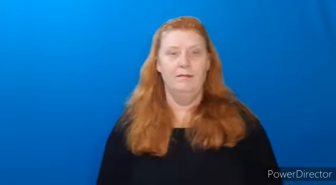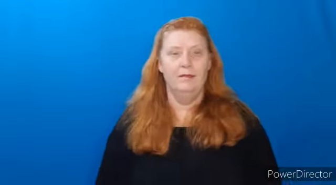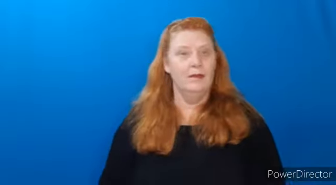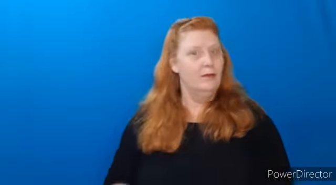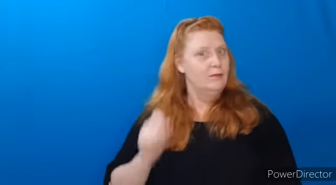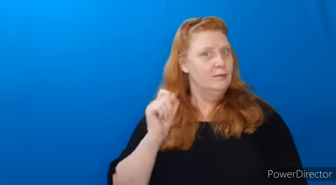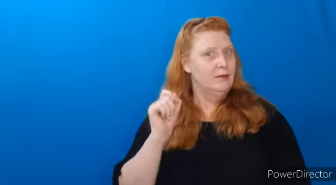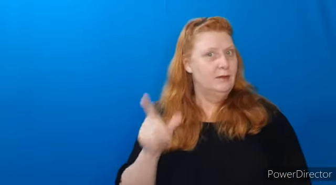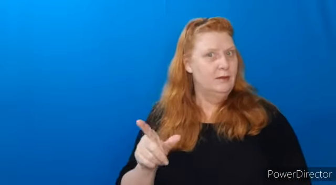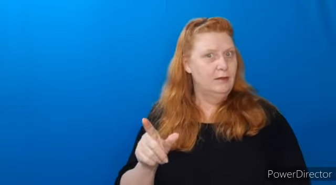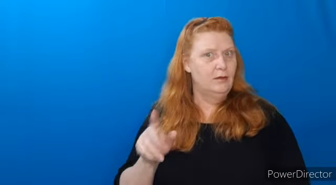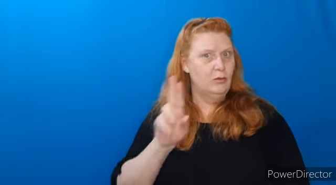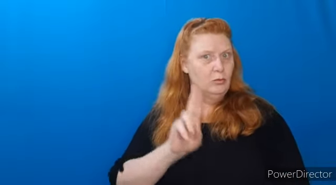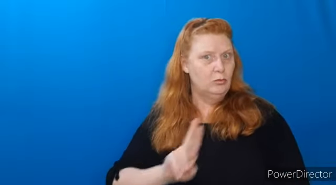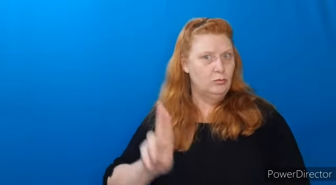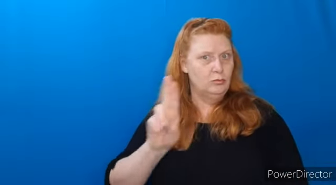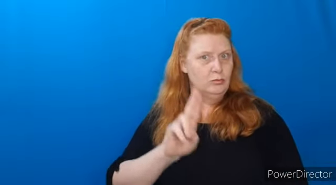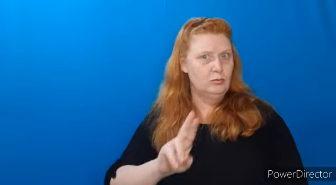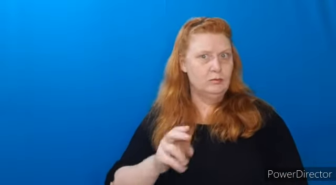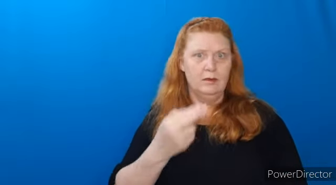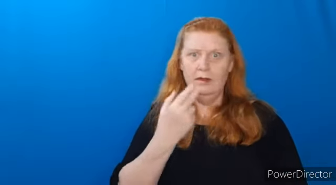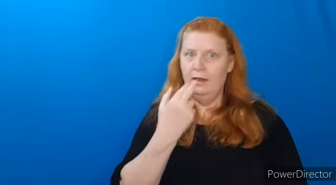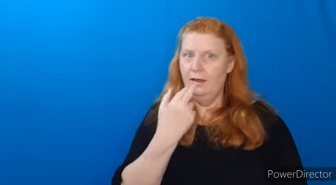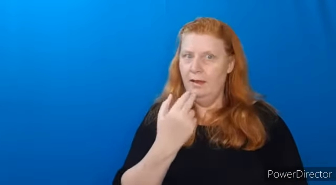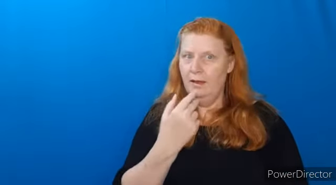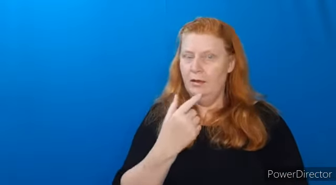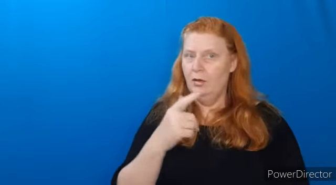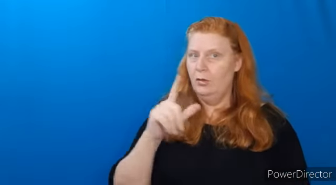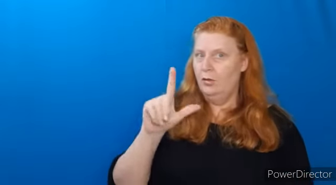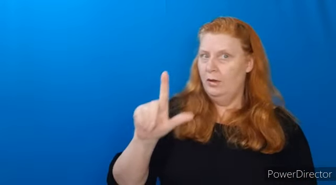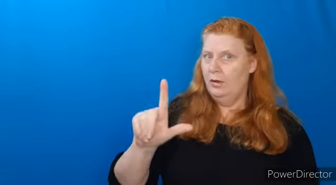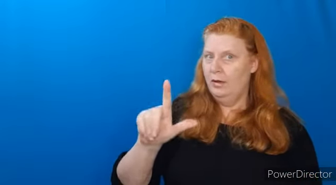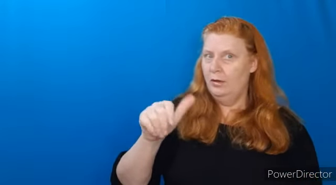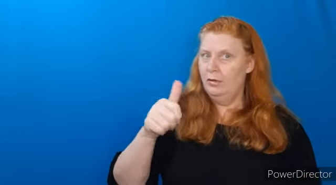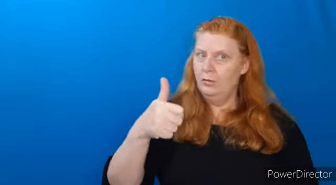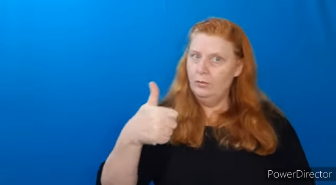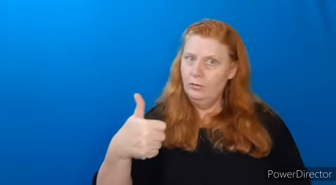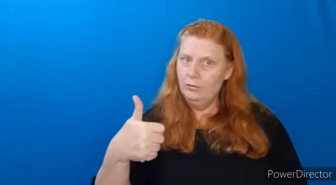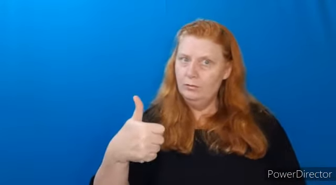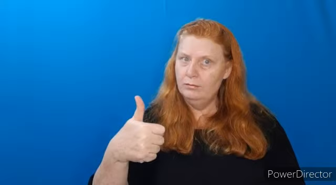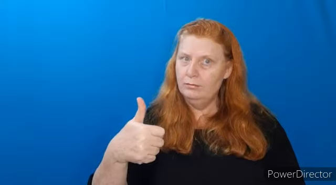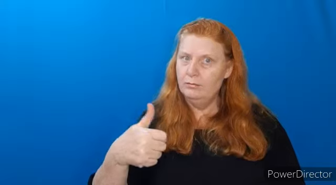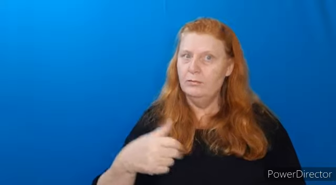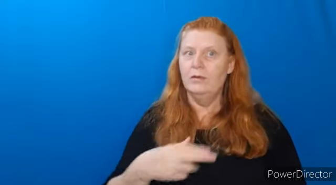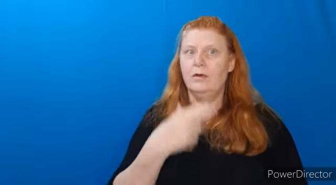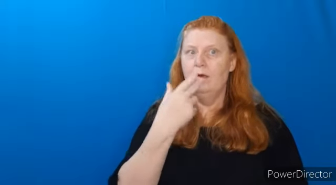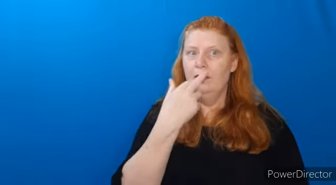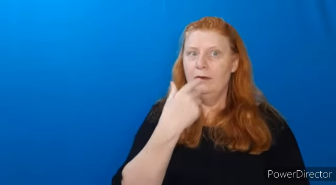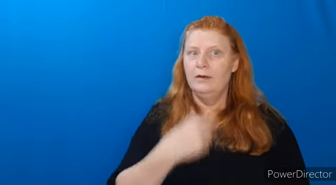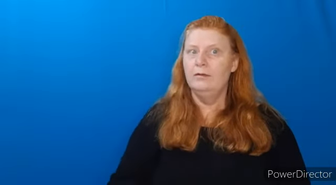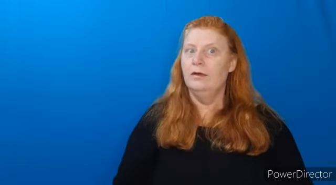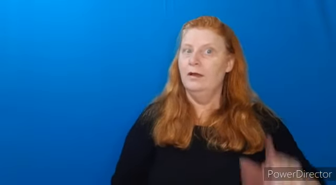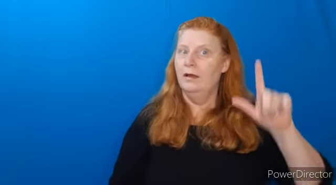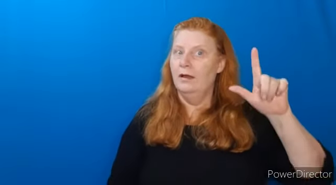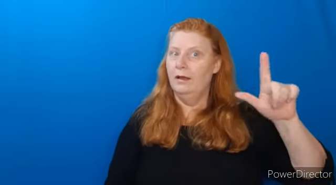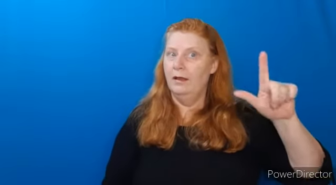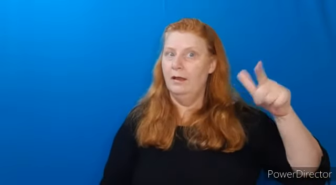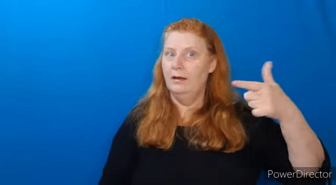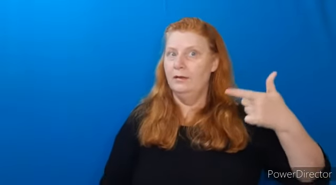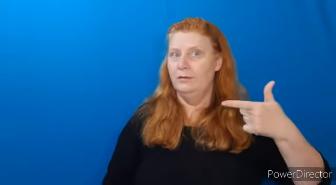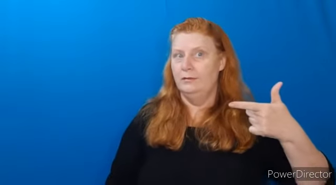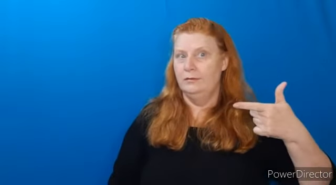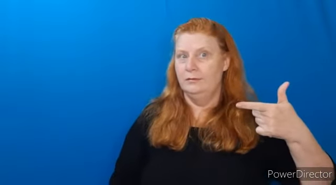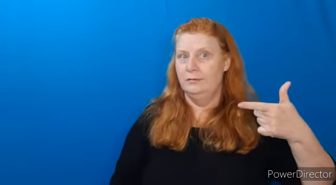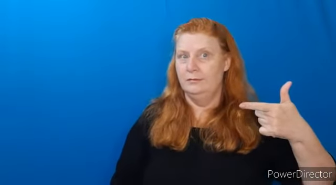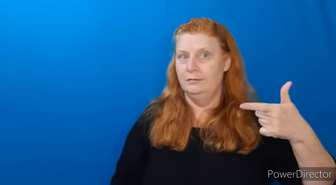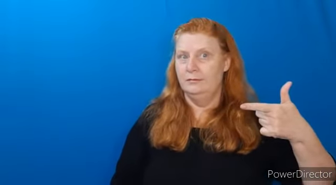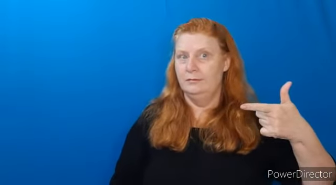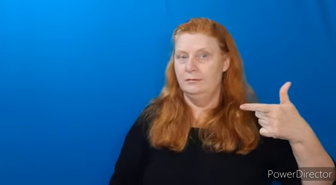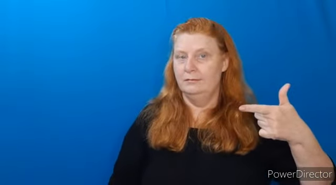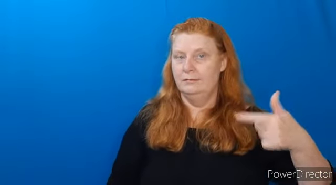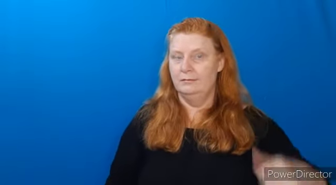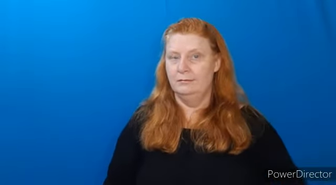VoÇe utiliza a L1 ou L2